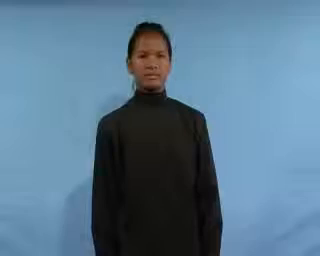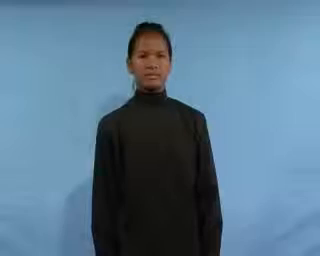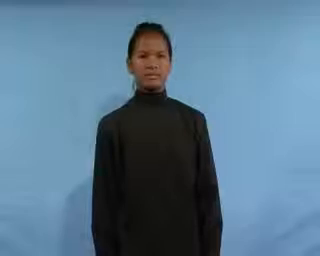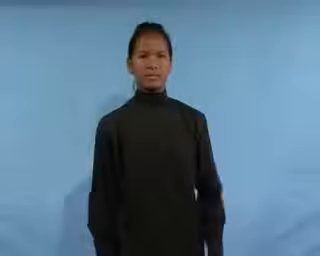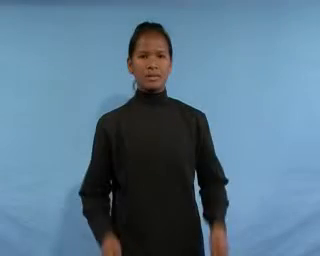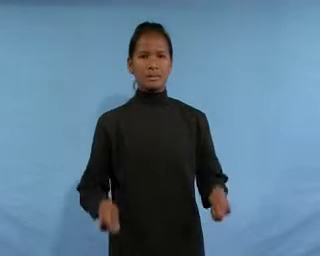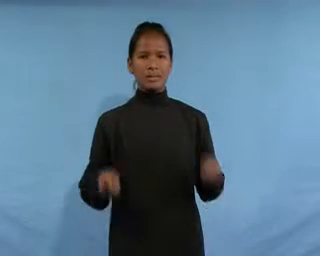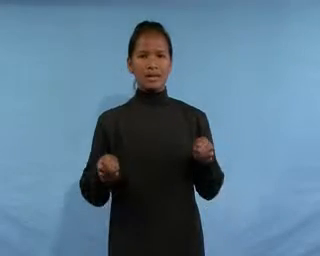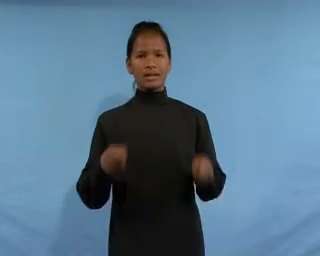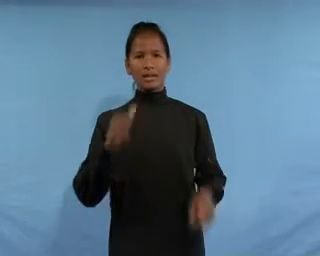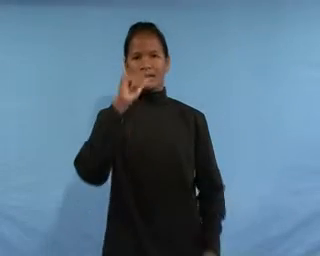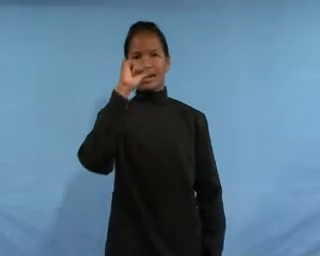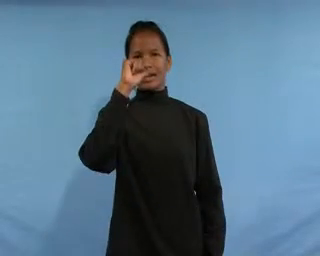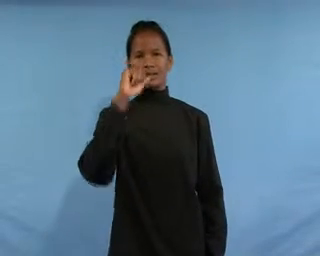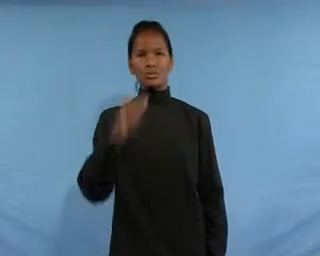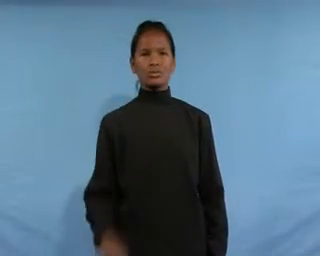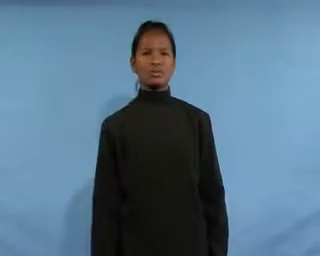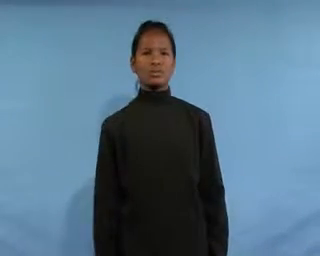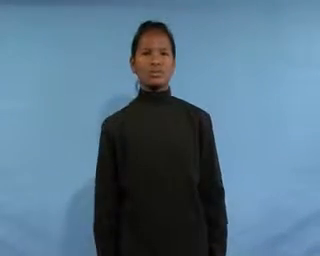mantsaka